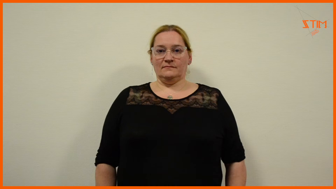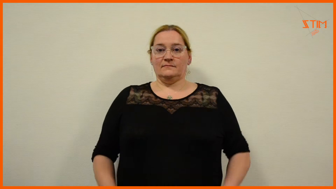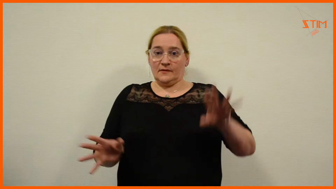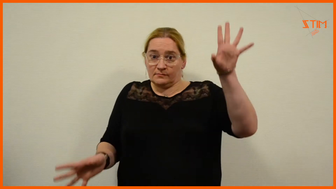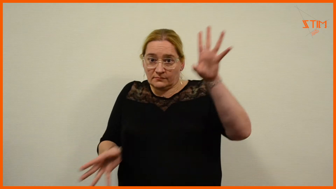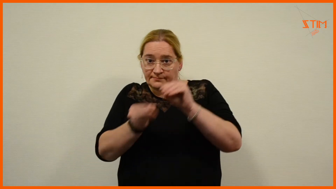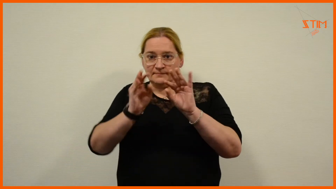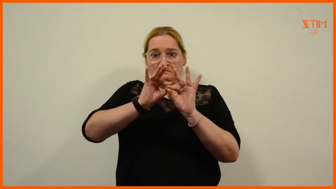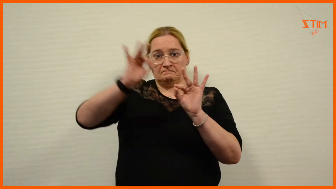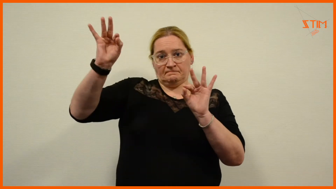Régression Linéaire